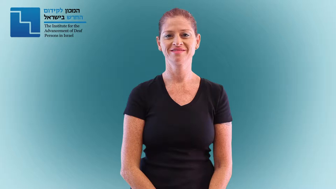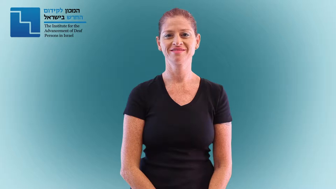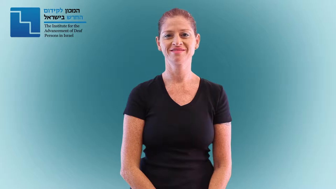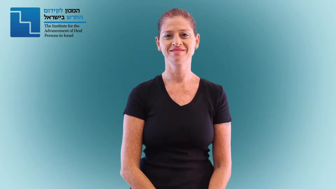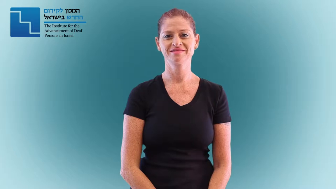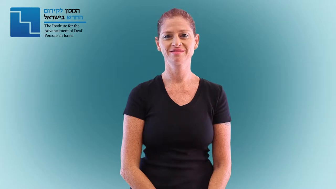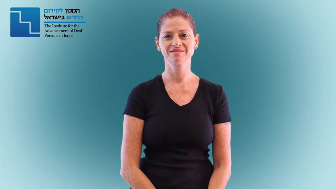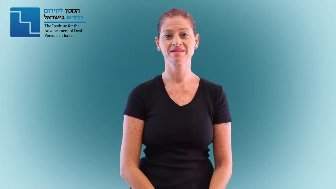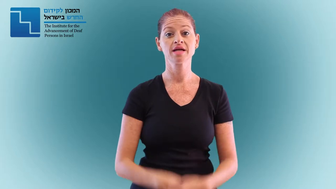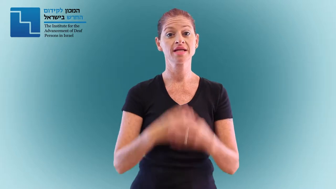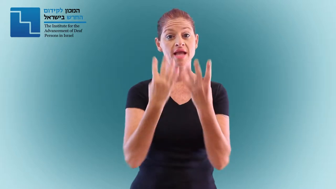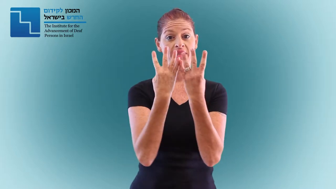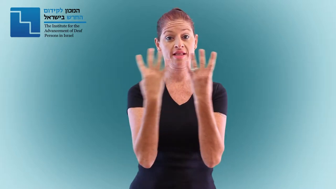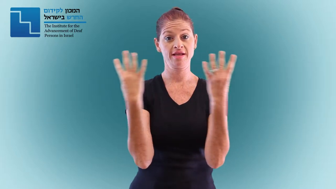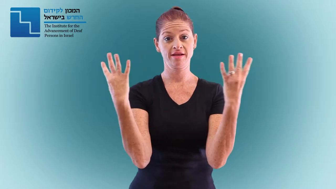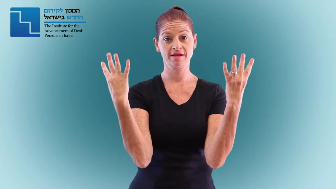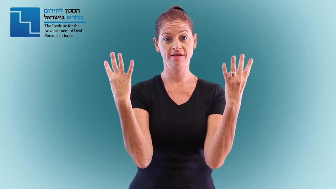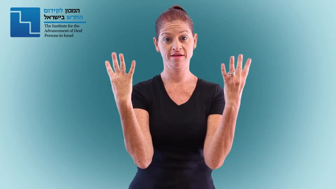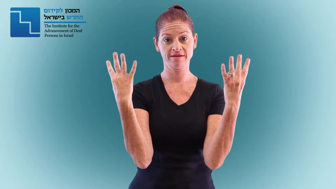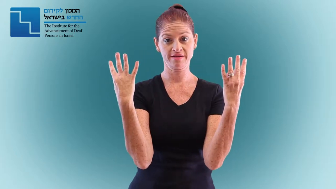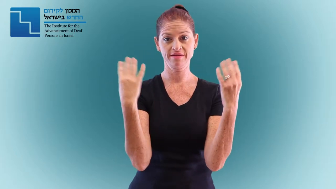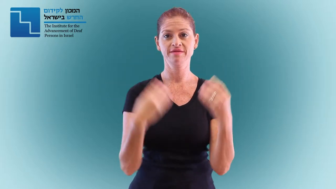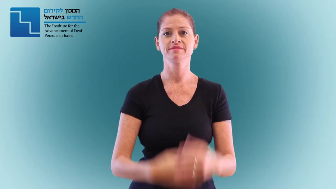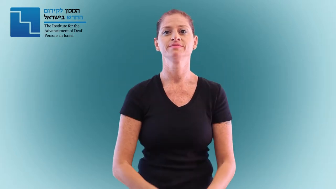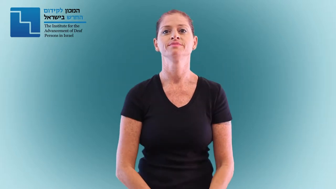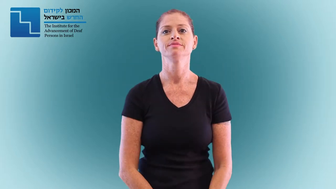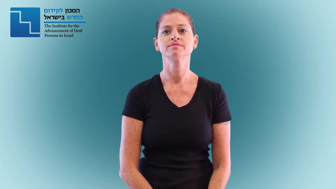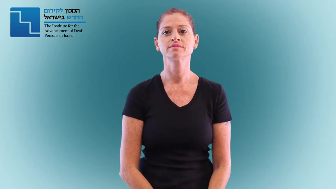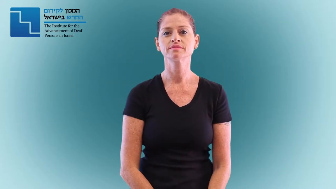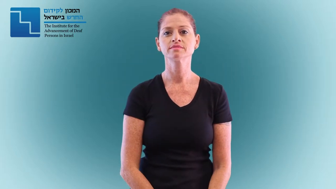גדר